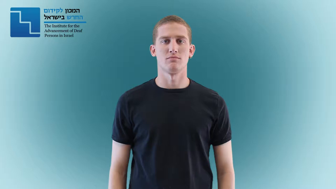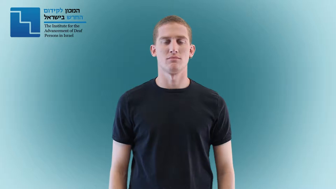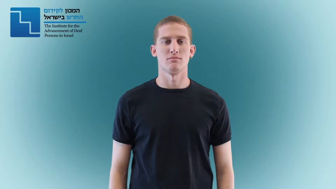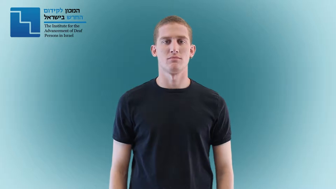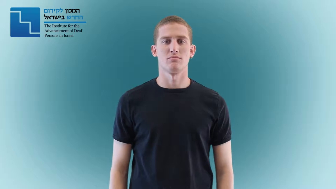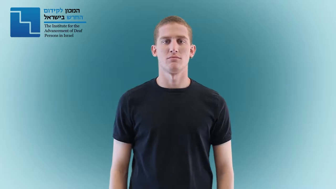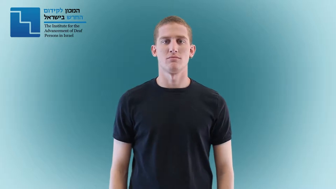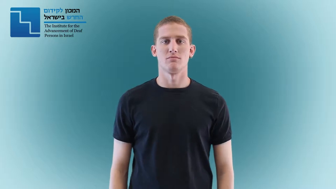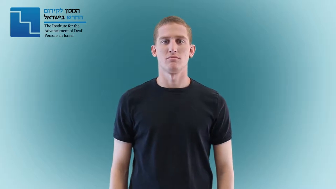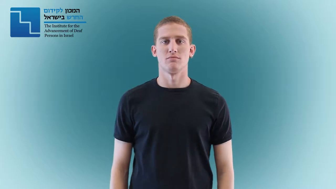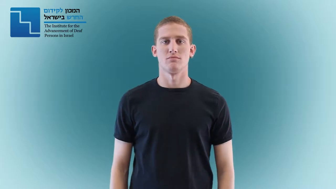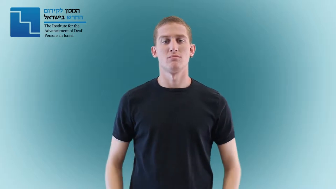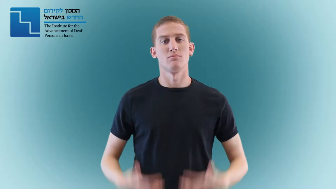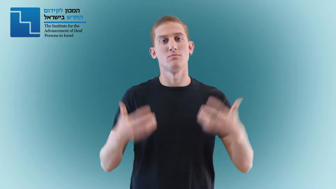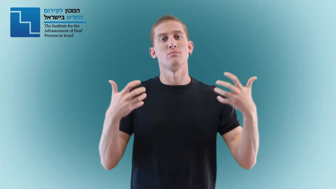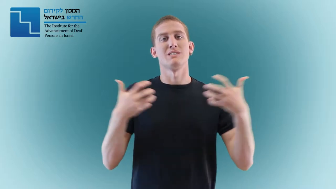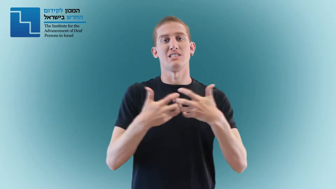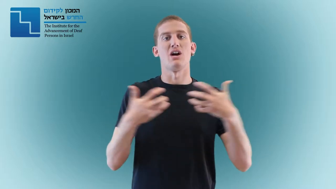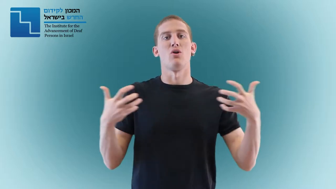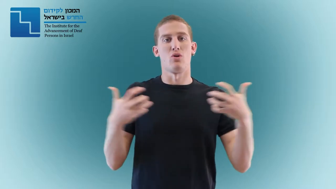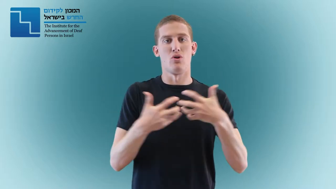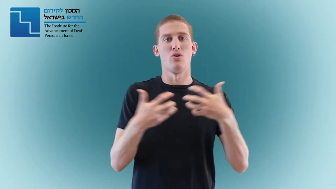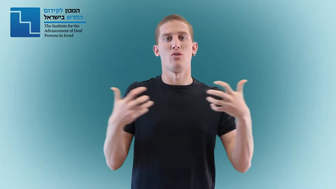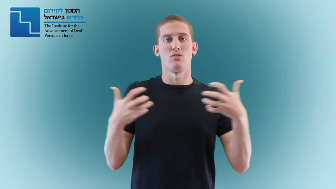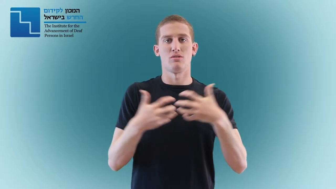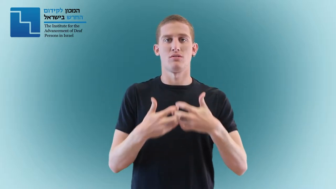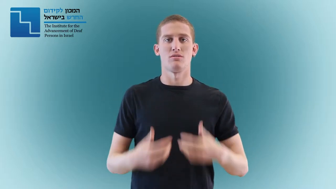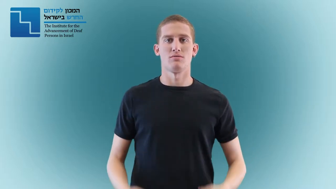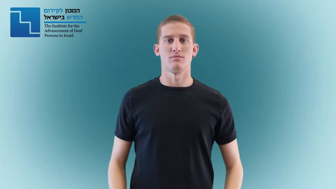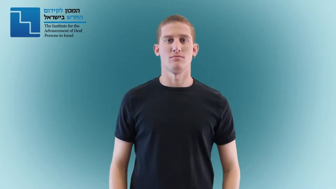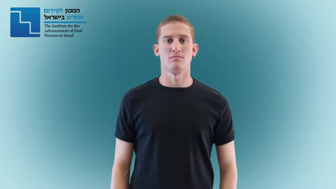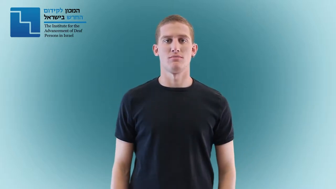מוזאון